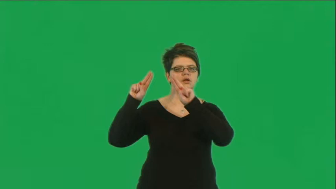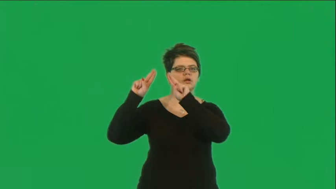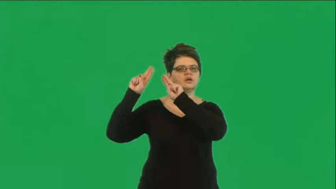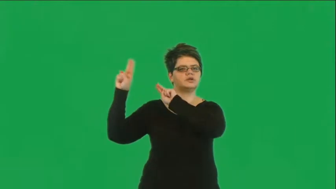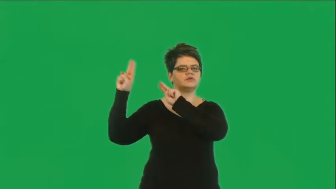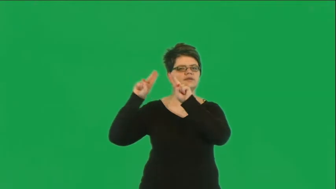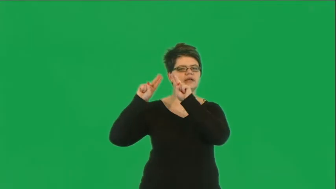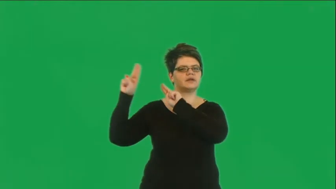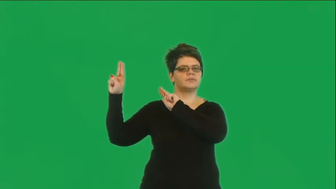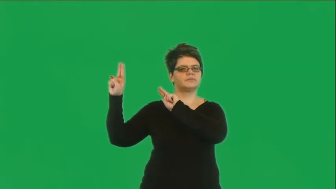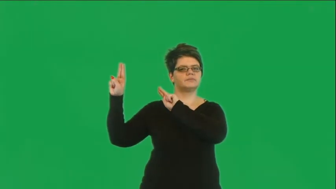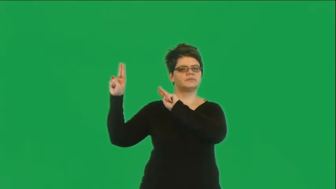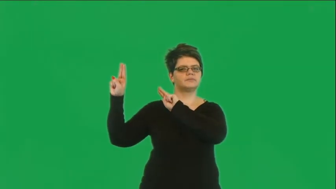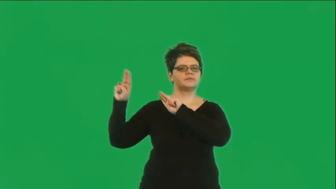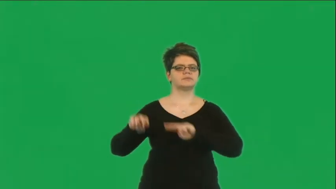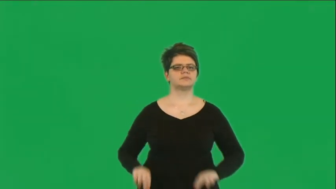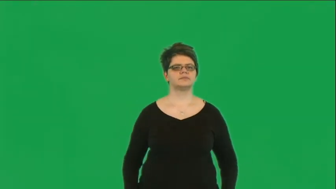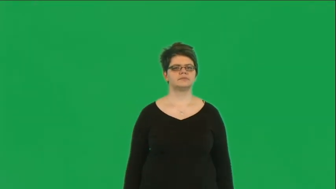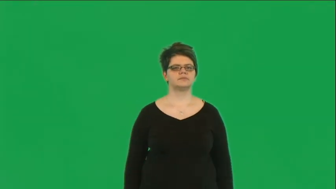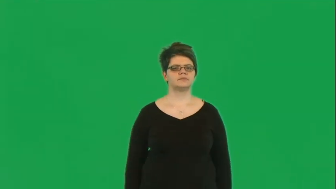dźwięk